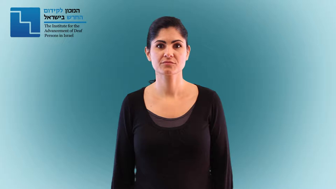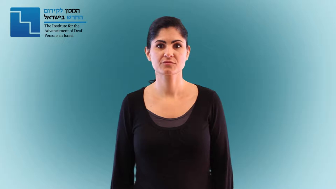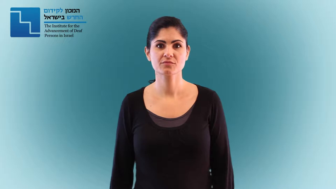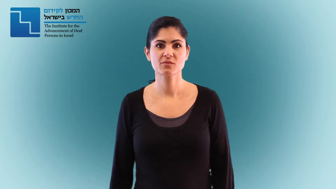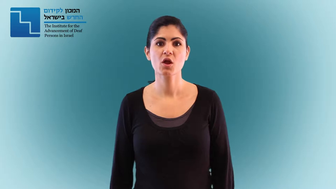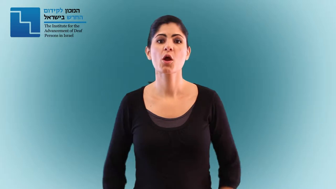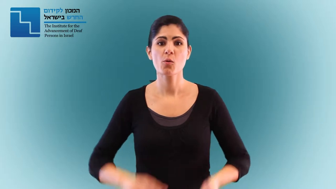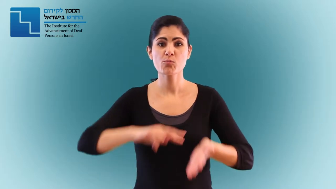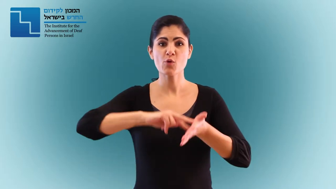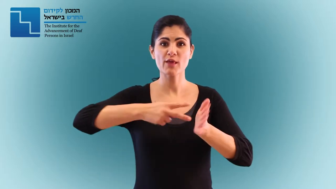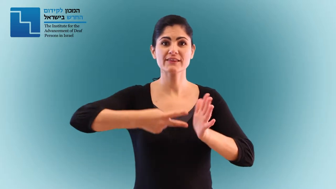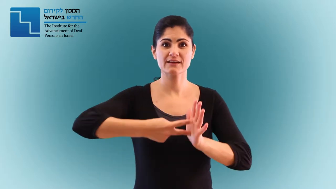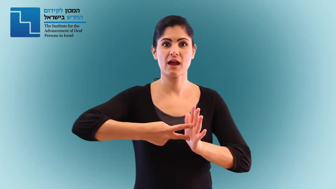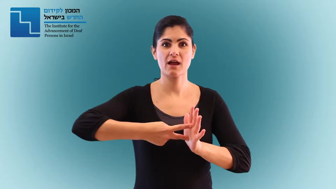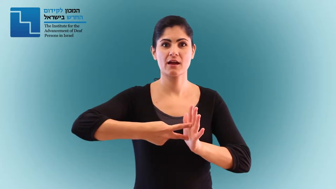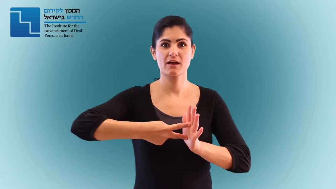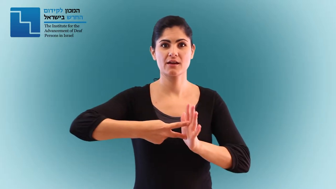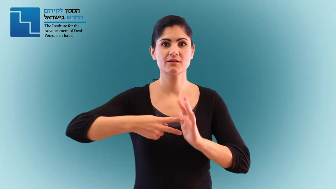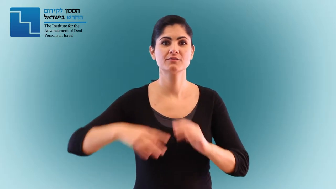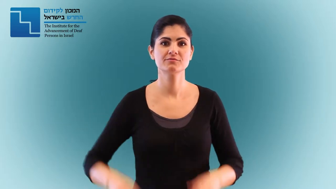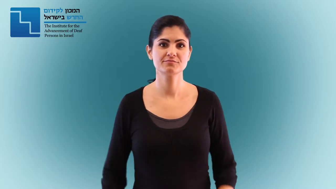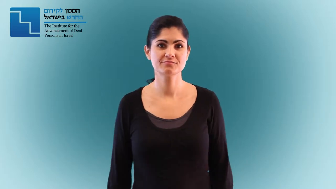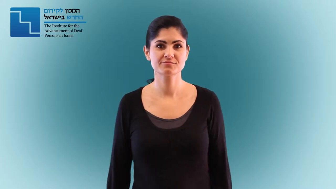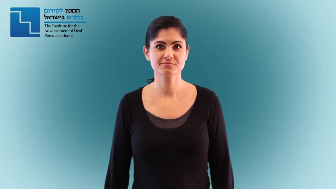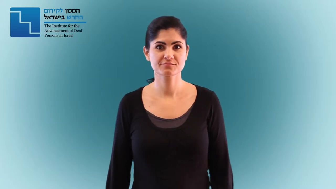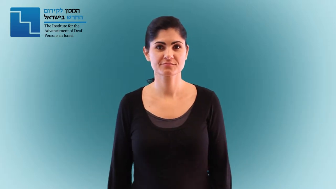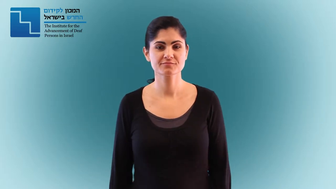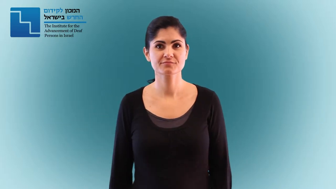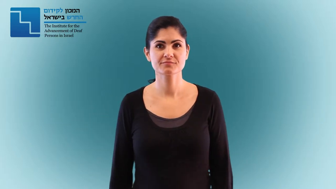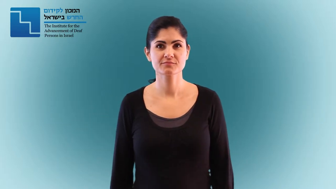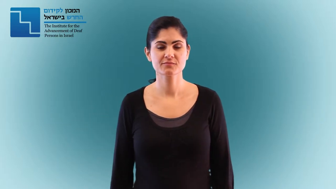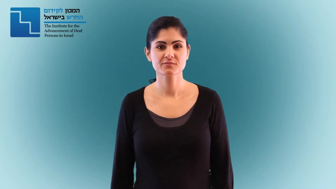פוליטיקה